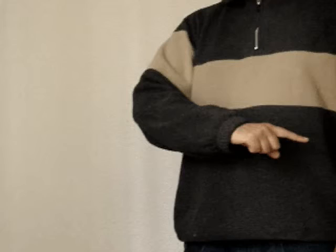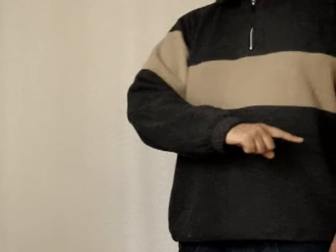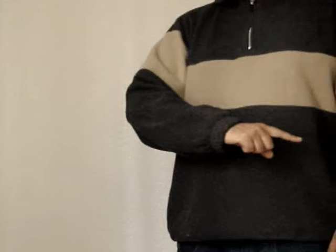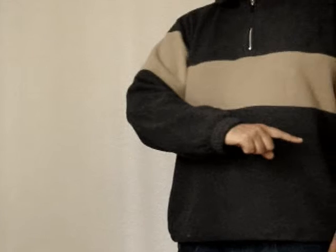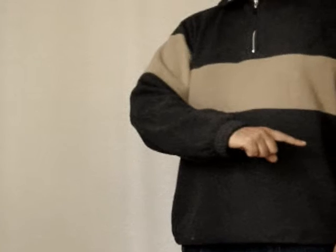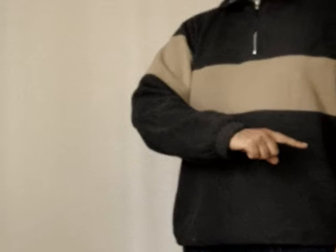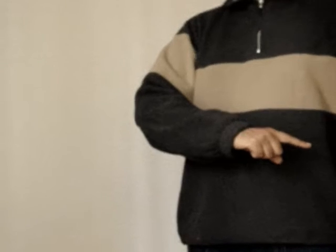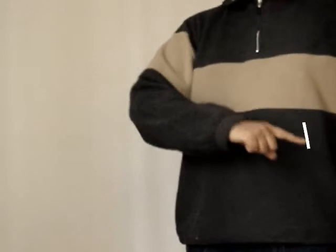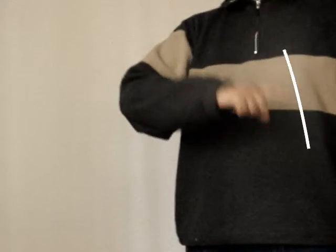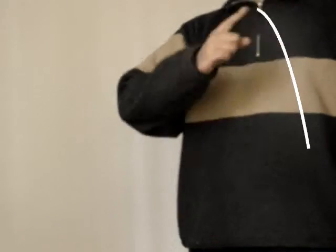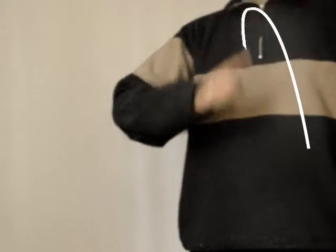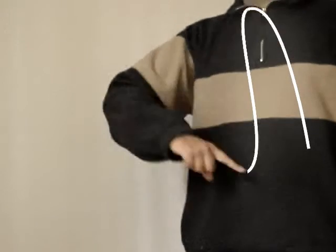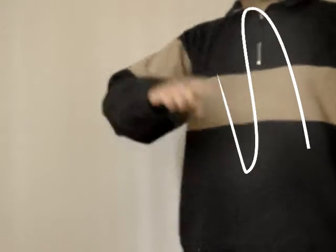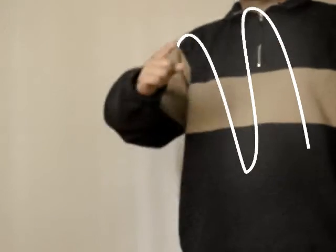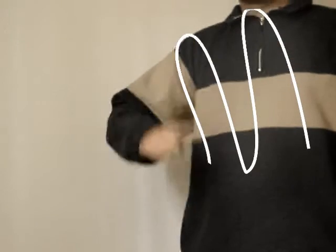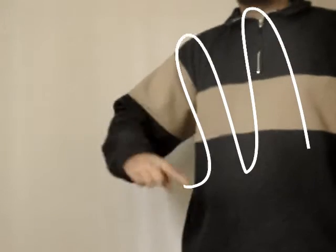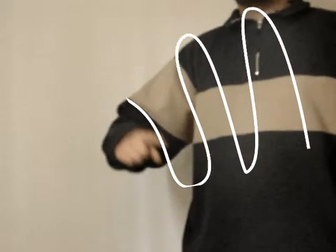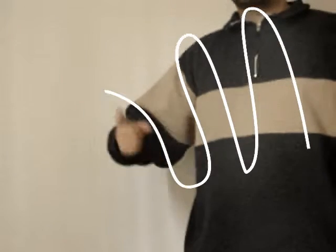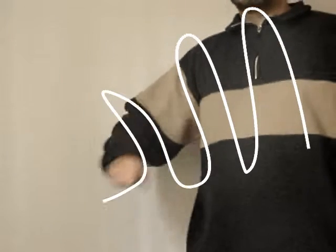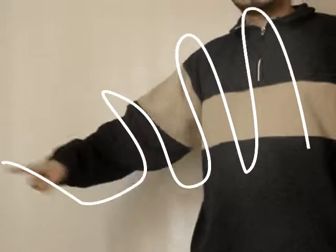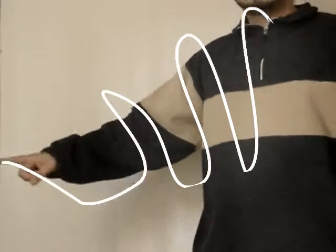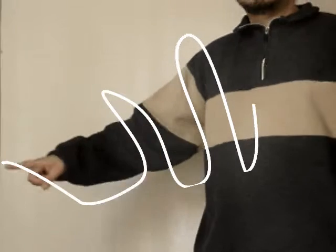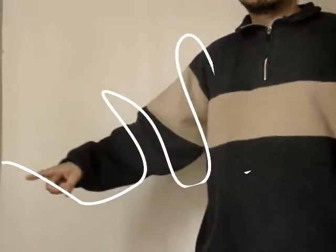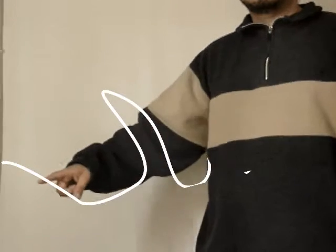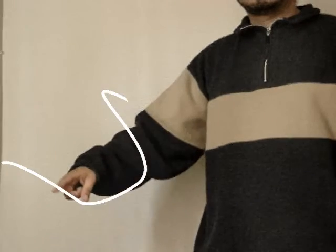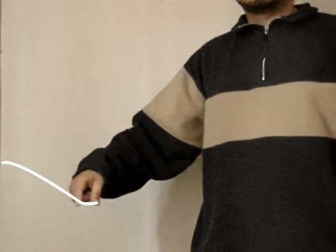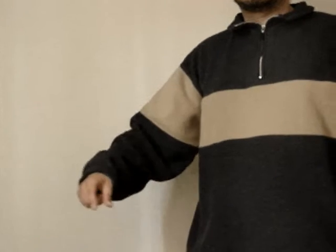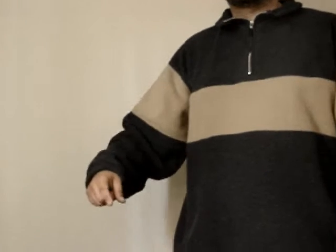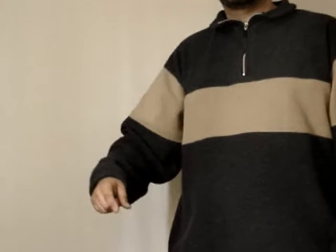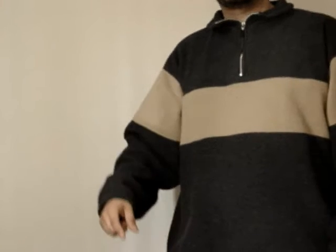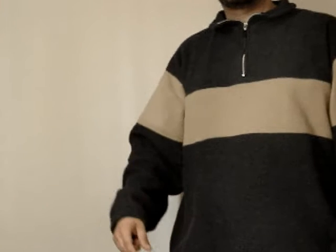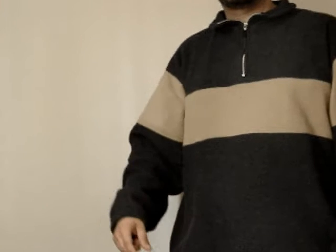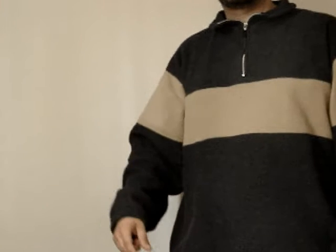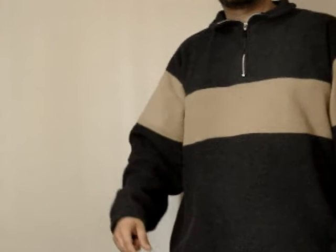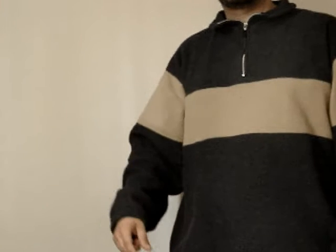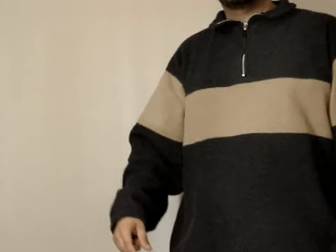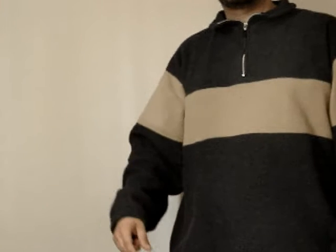mano